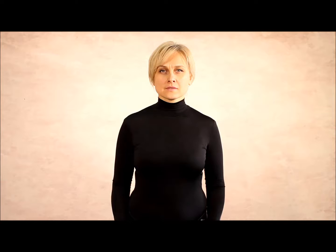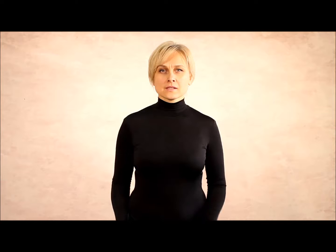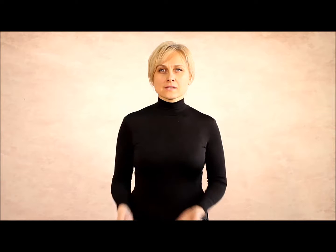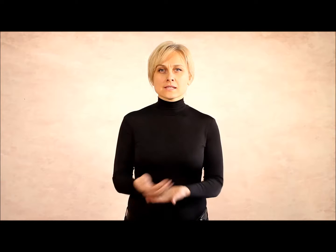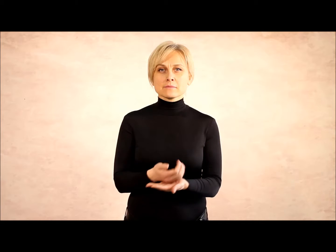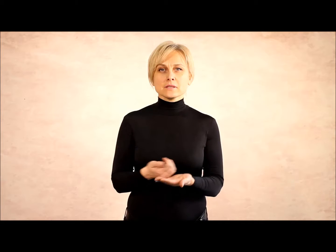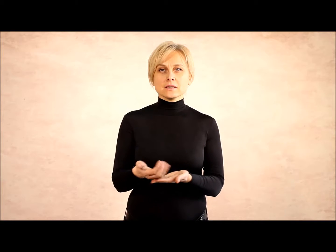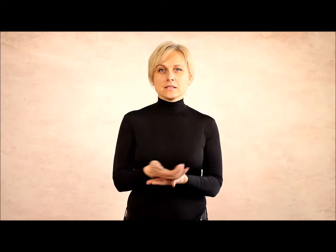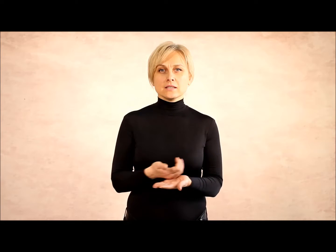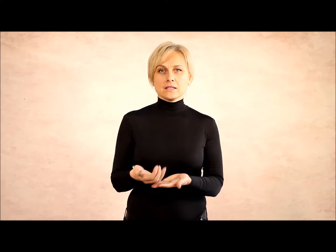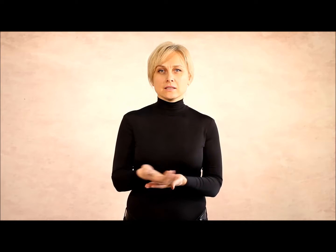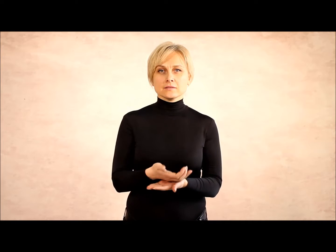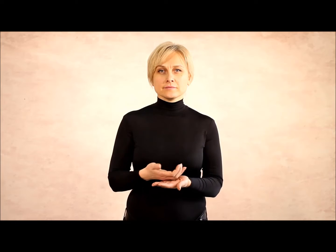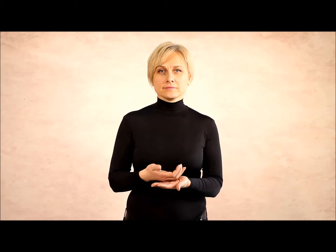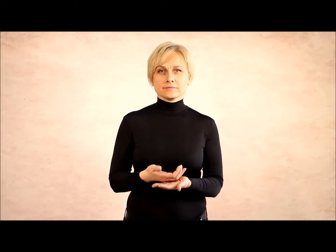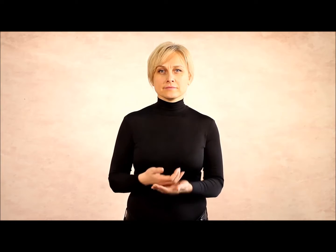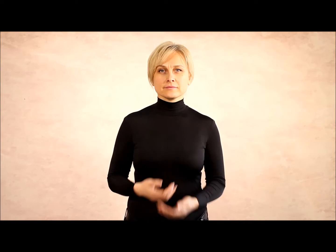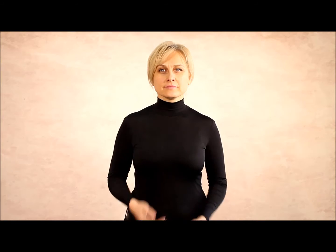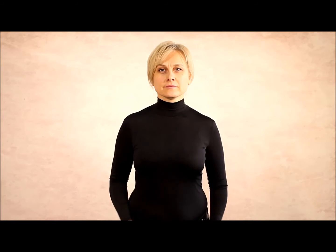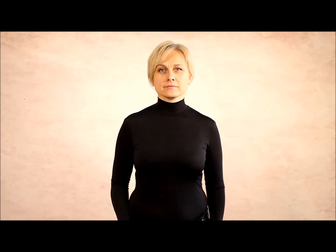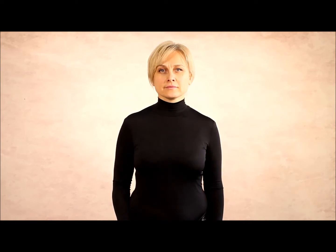Smantana